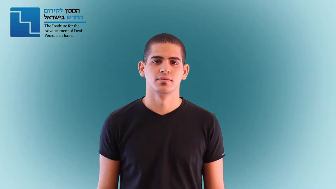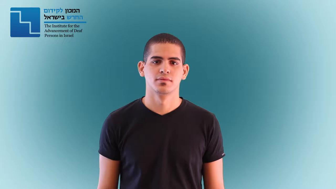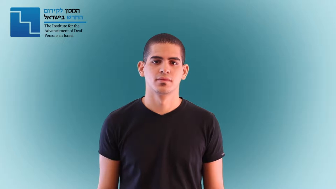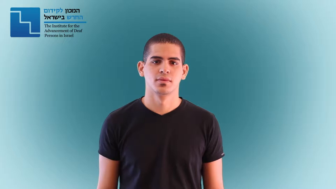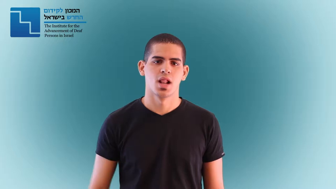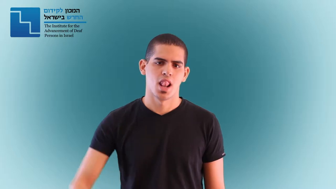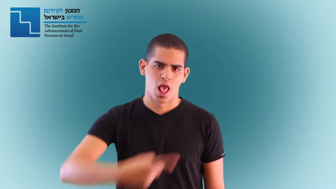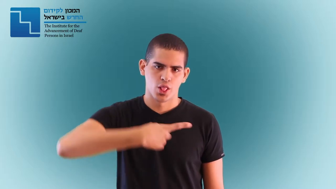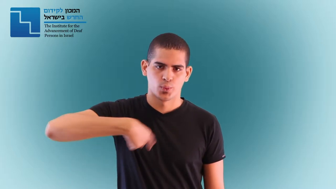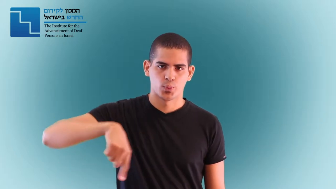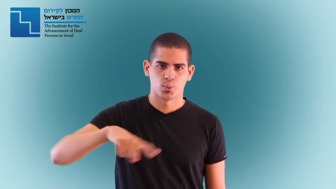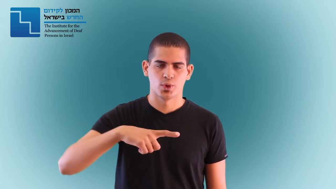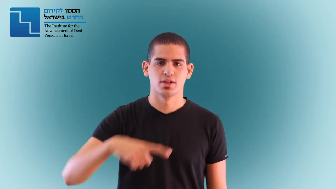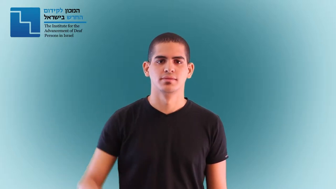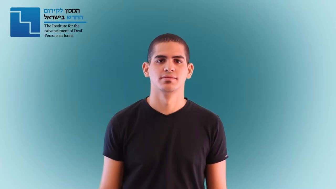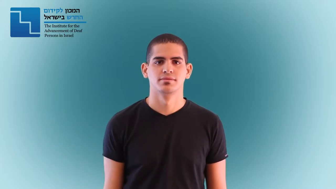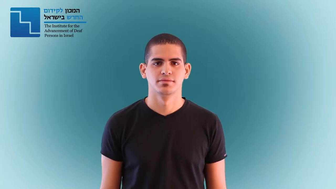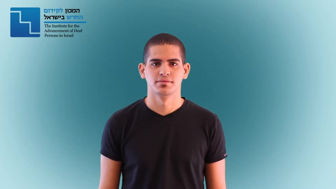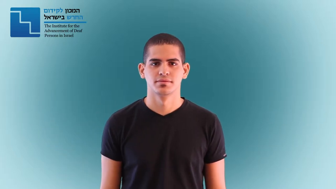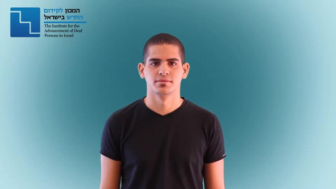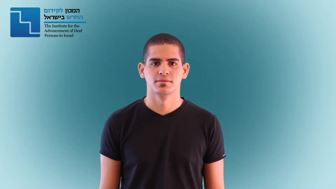לנו